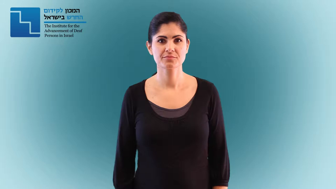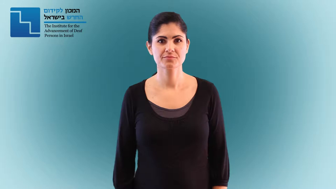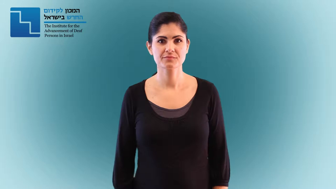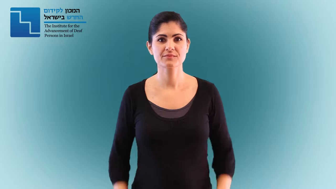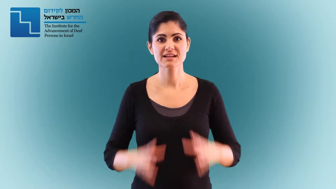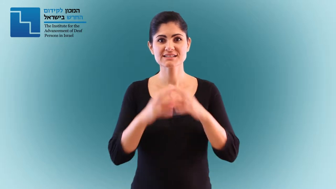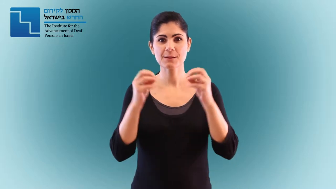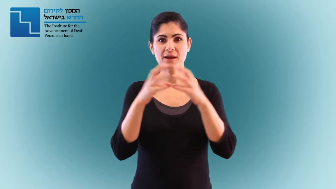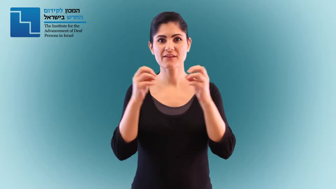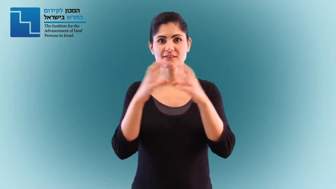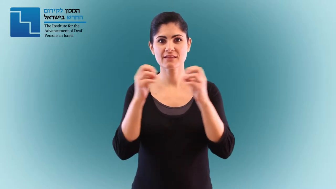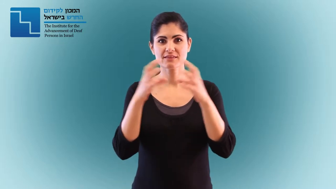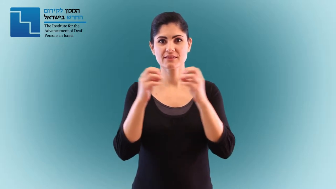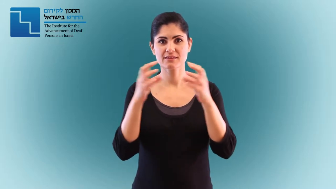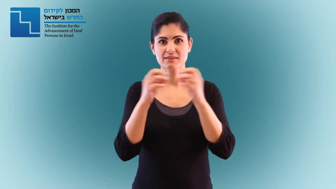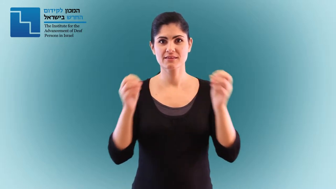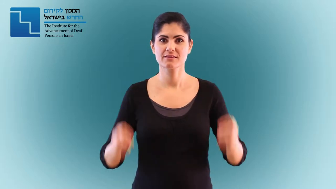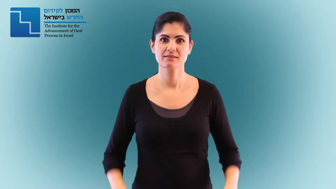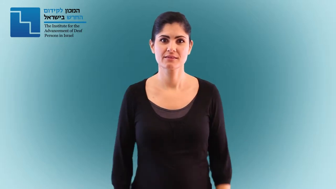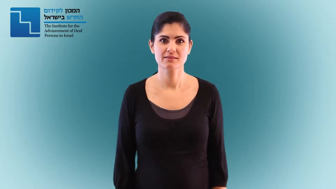צמר גפן